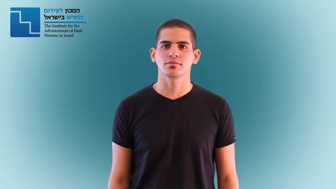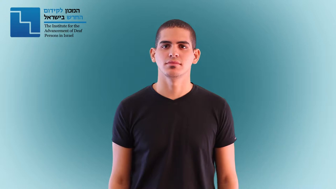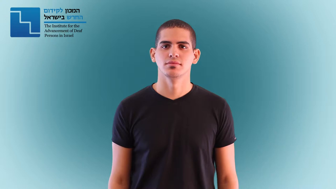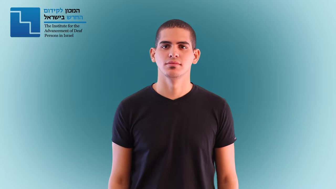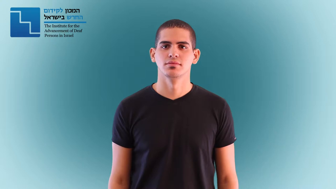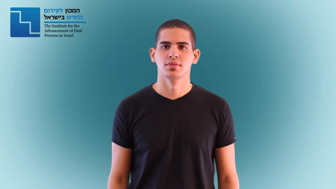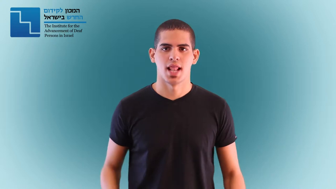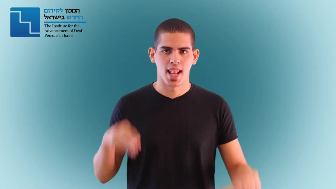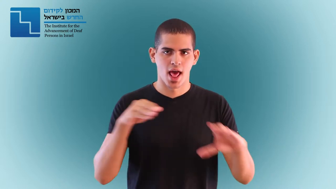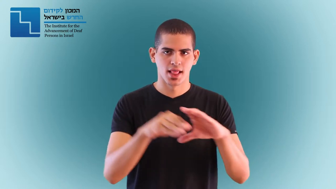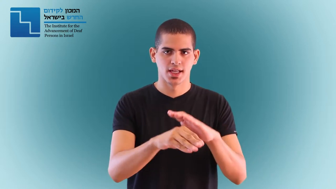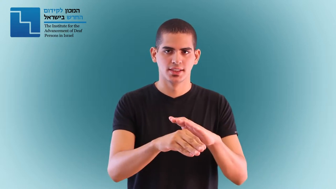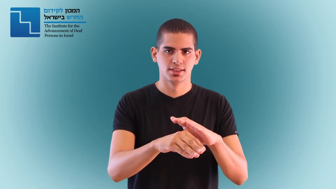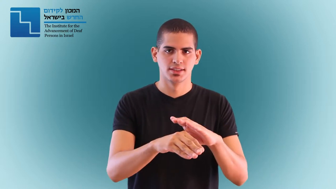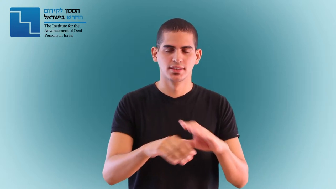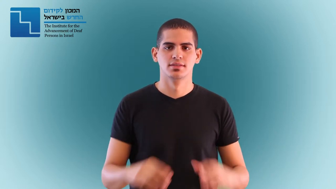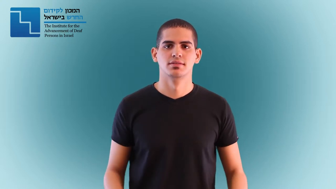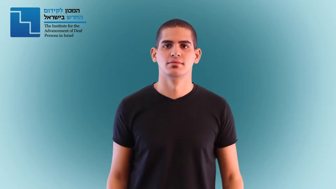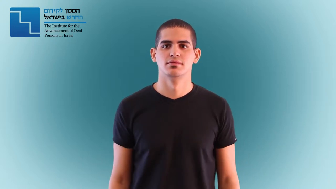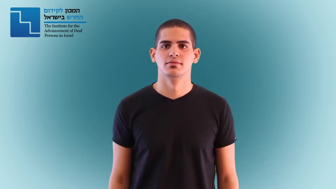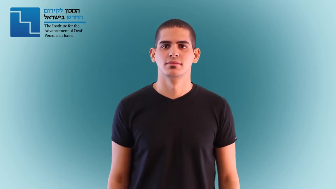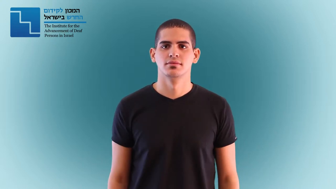להכניס